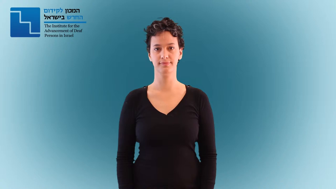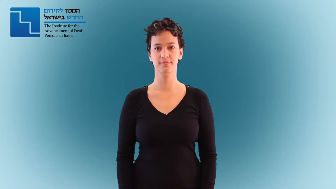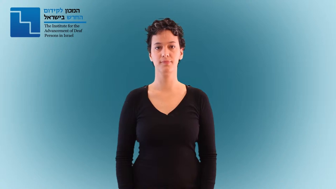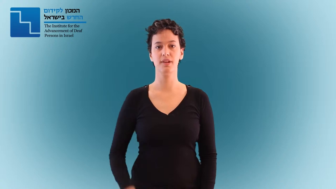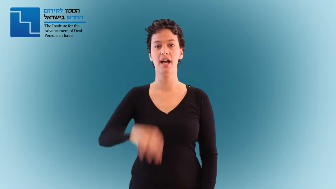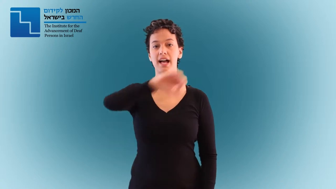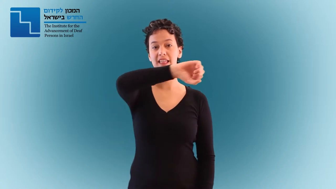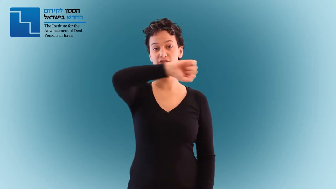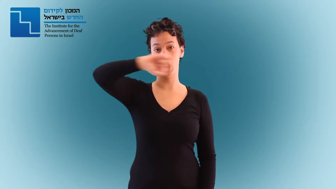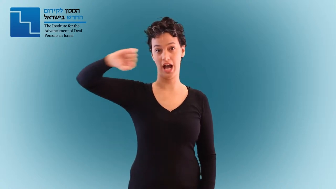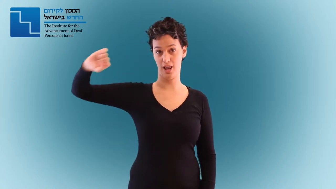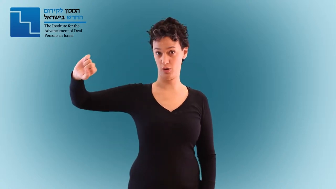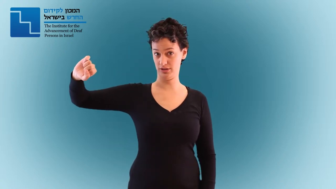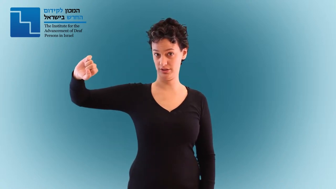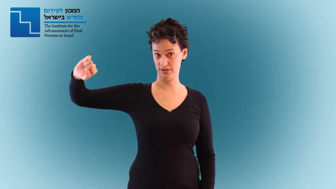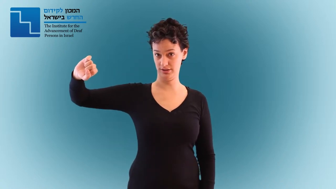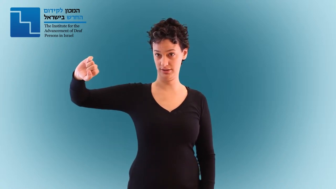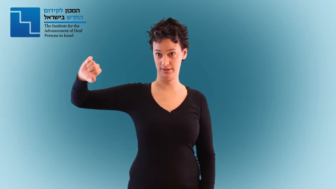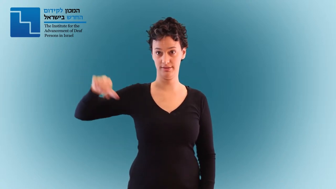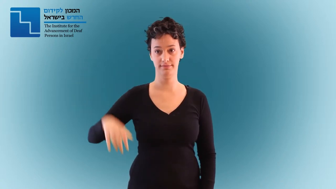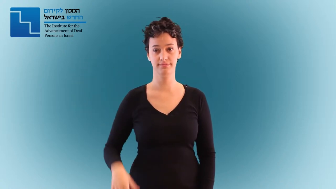לפתוח (חלון)